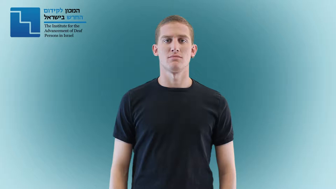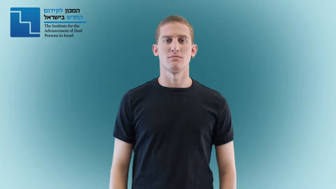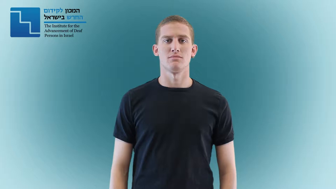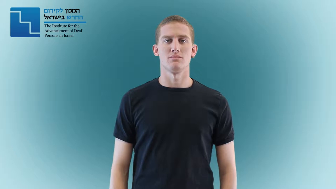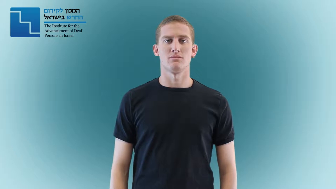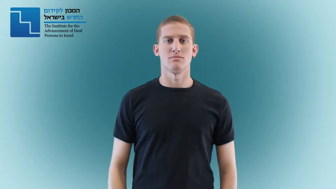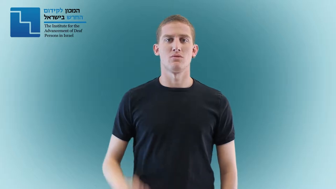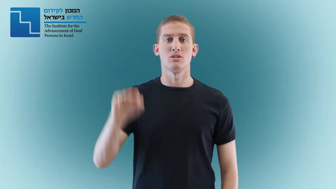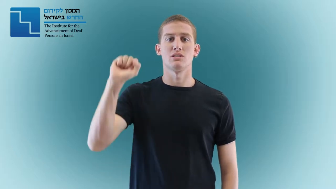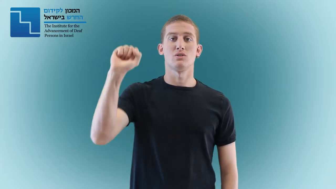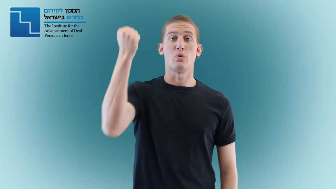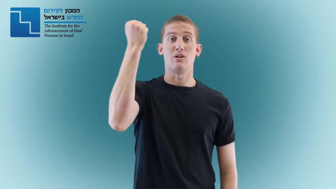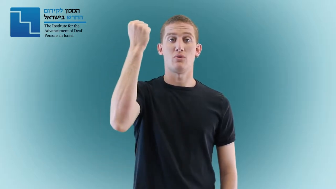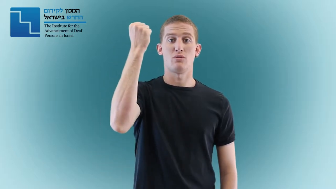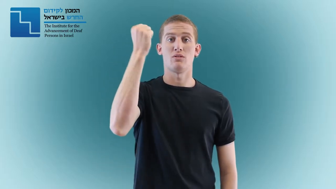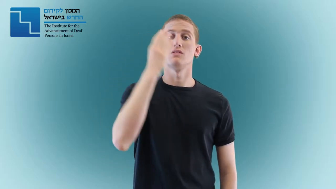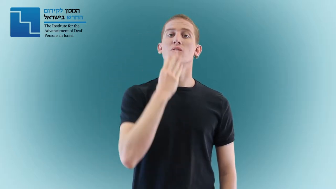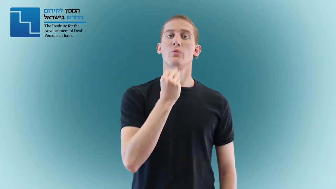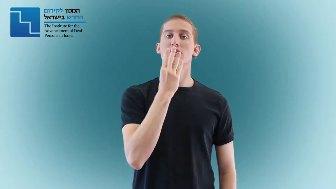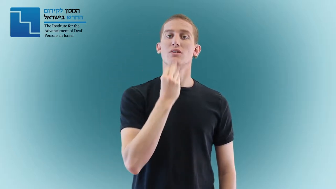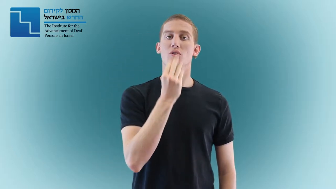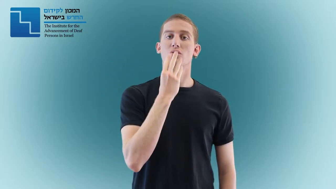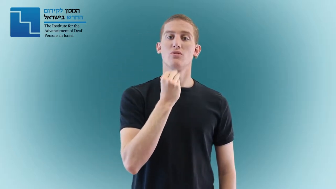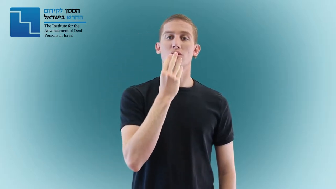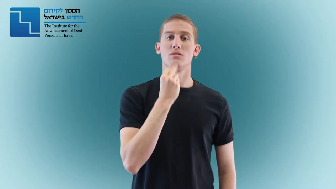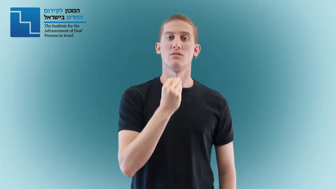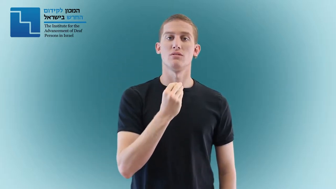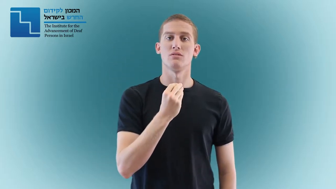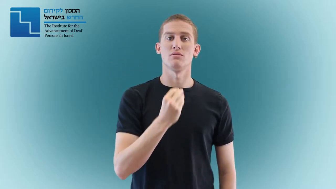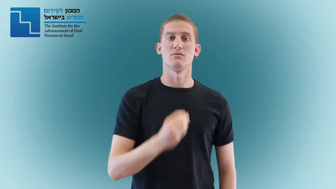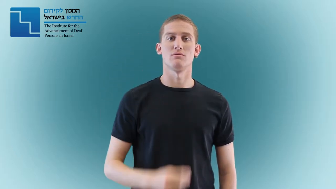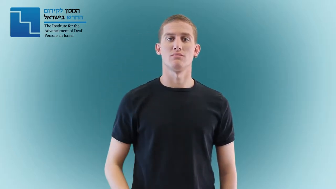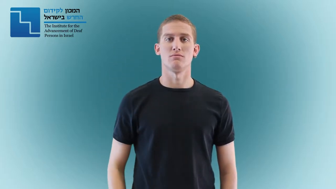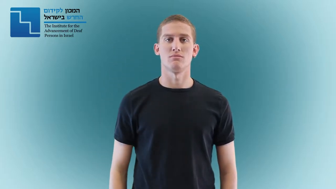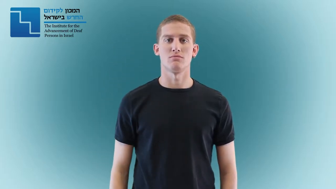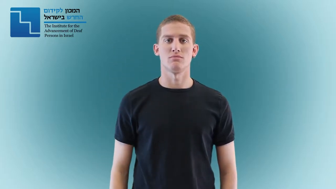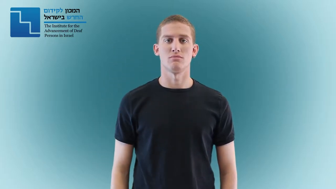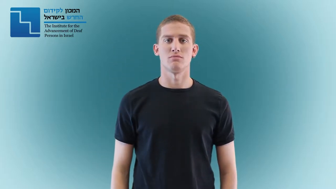הסוכנות היהודית